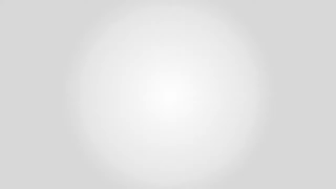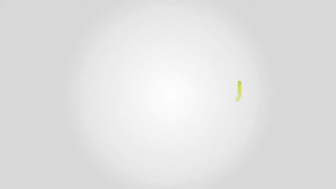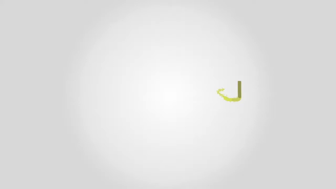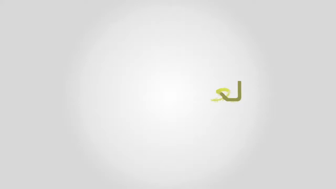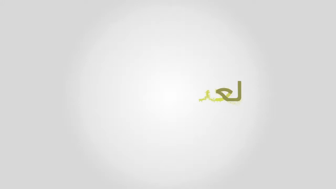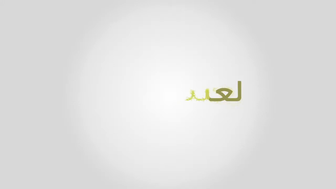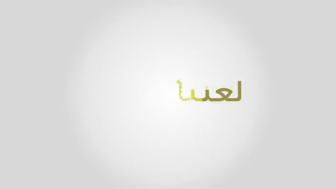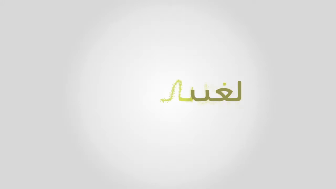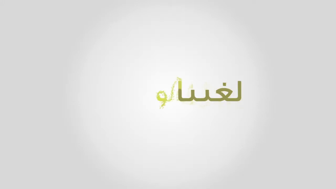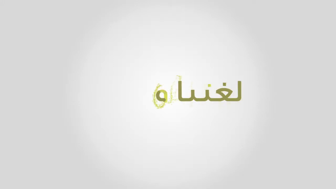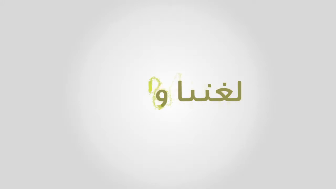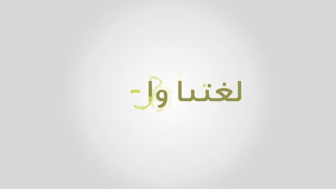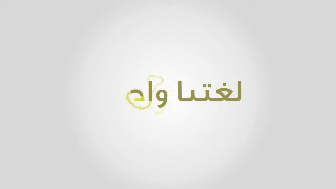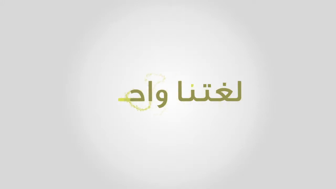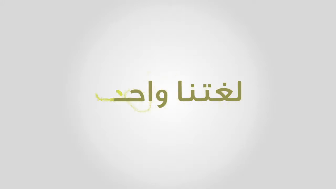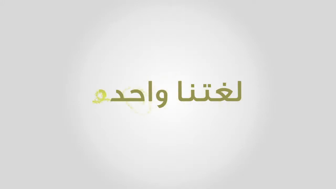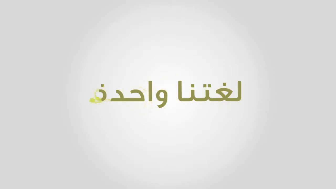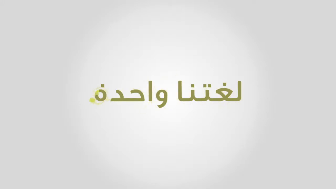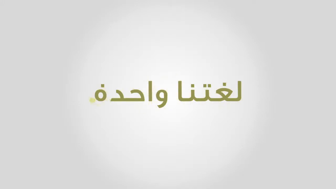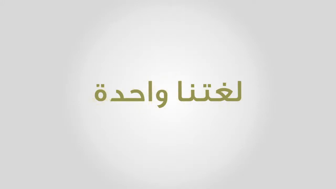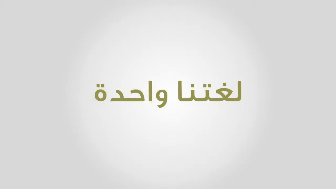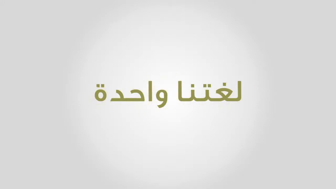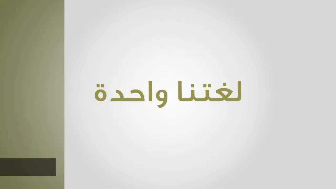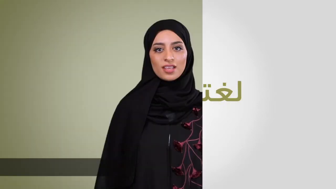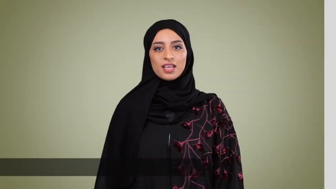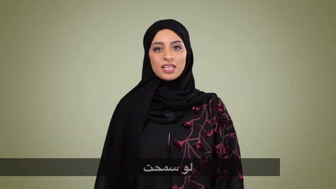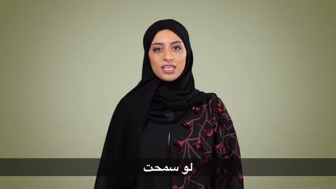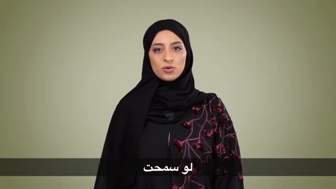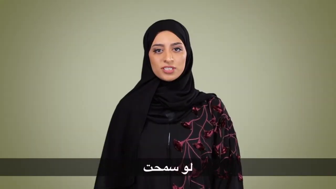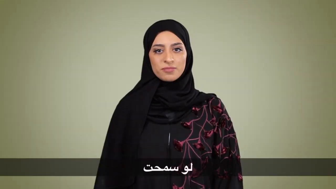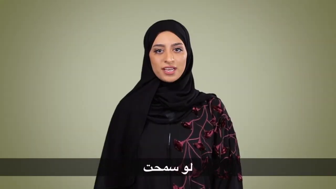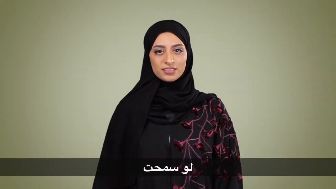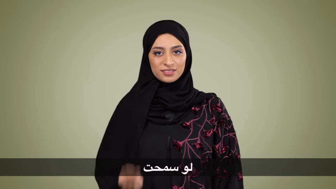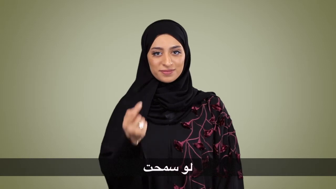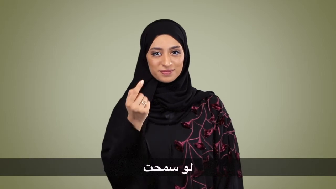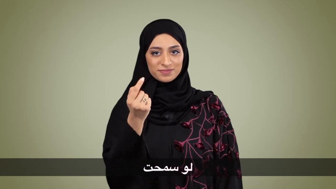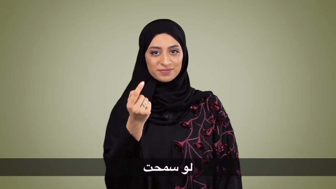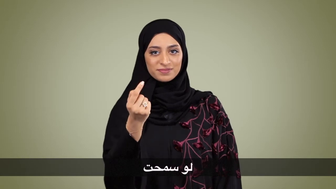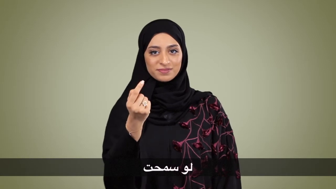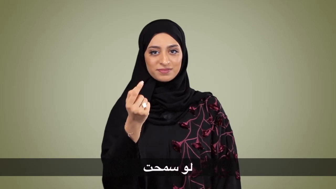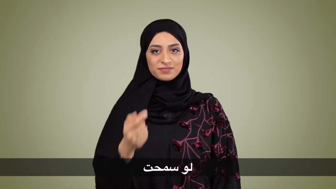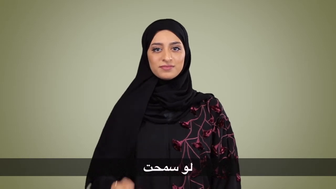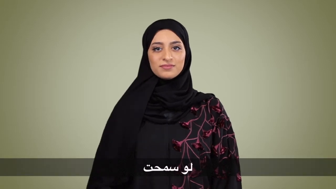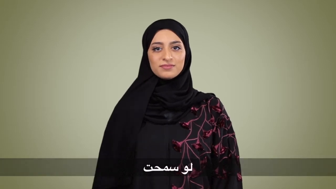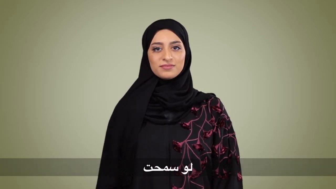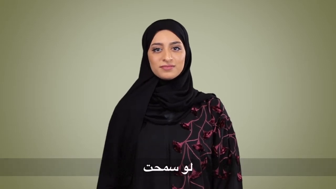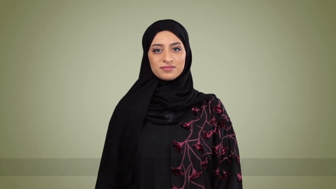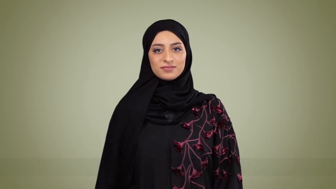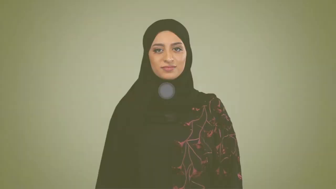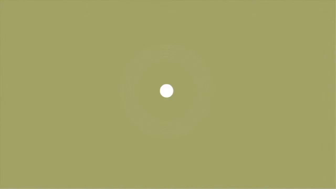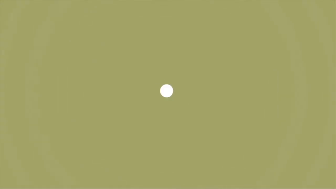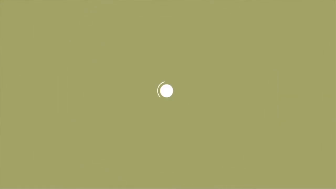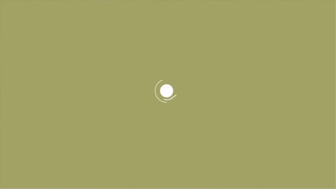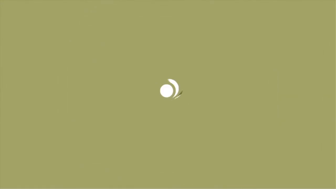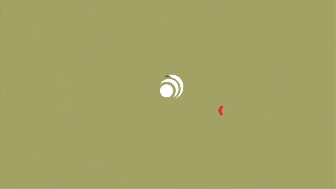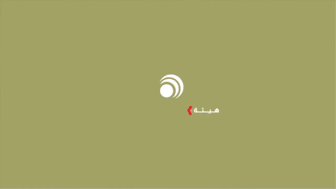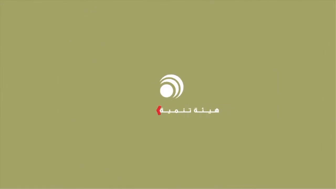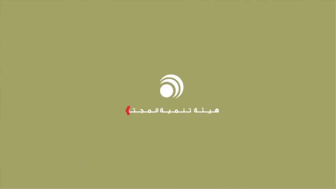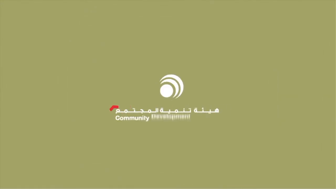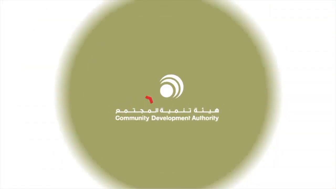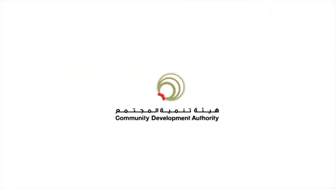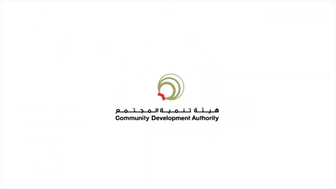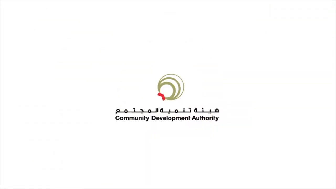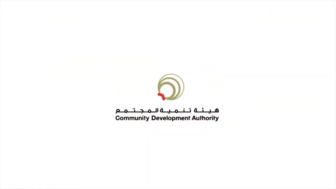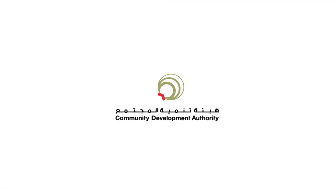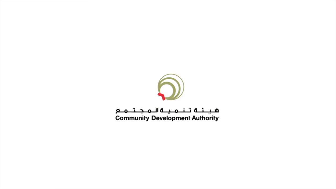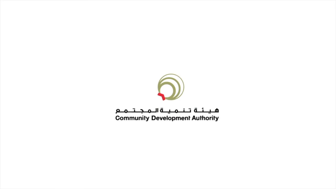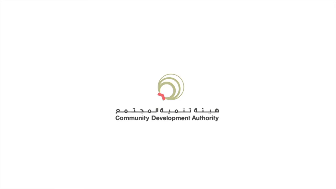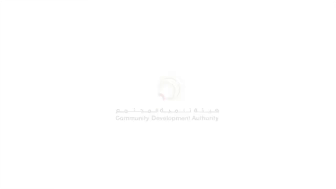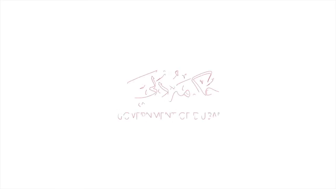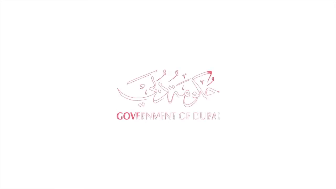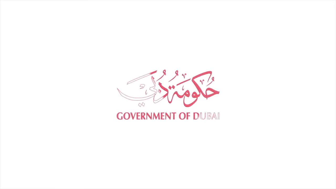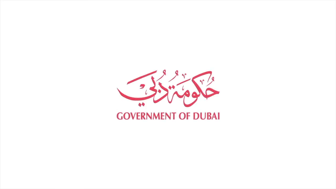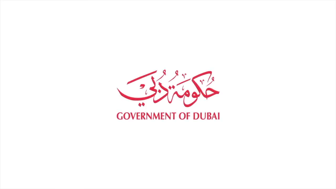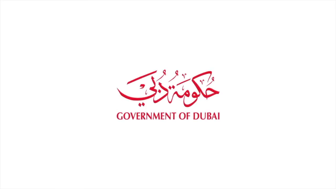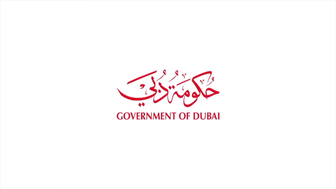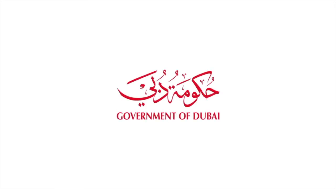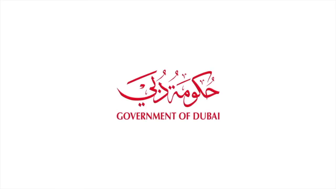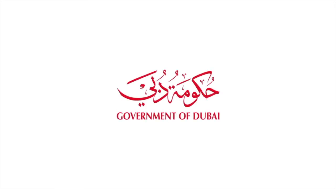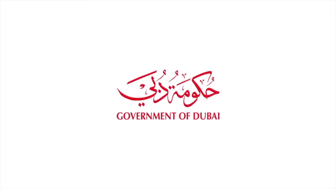لو سمحت